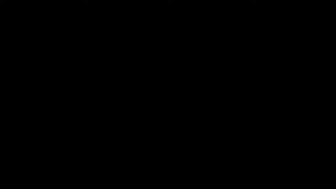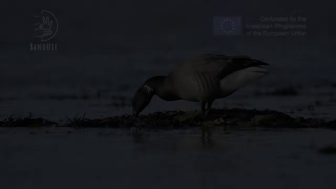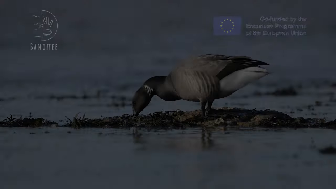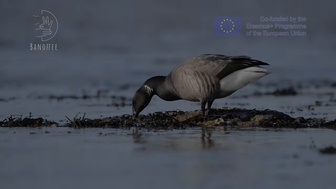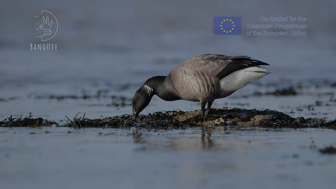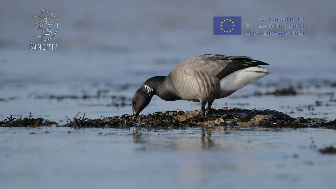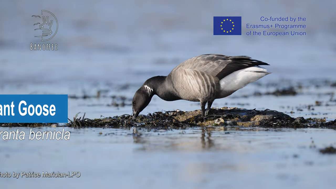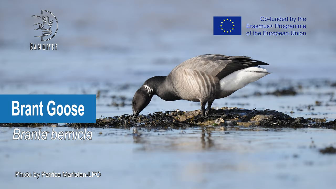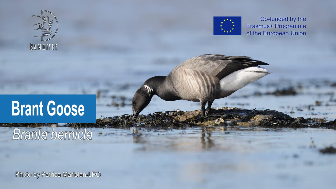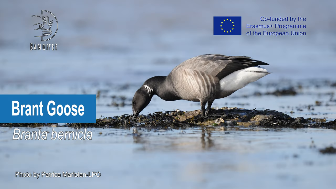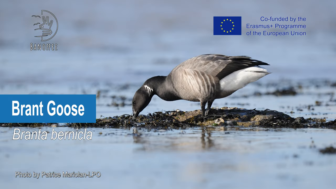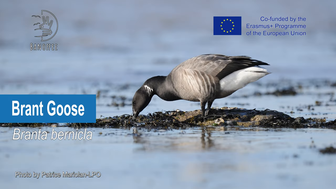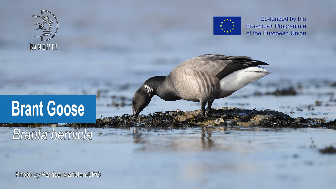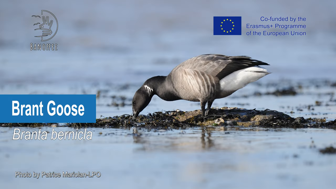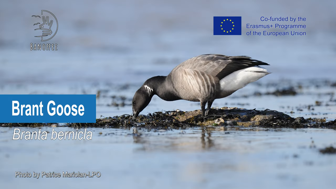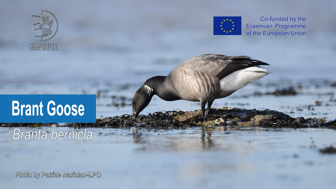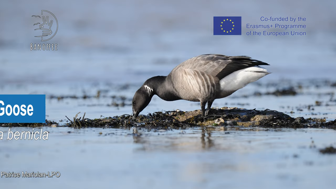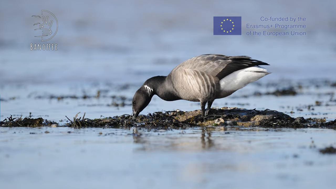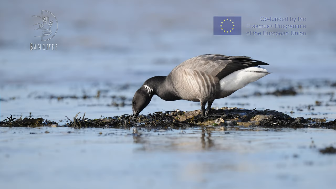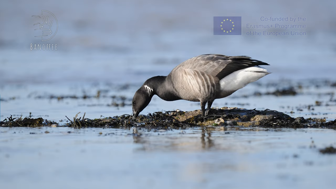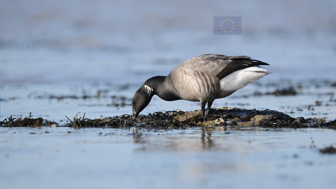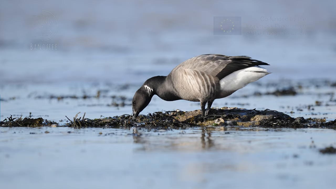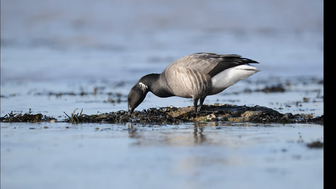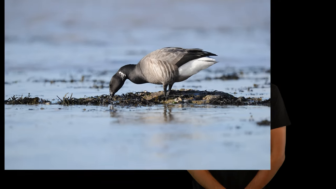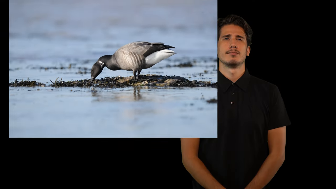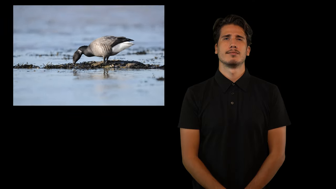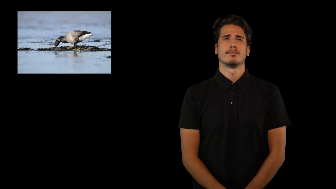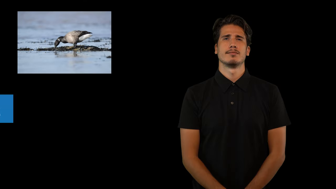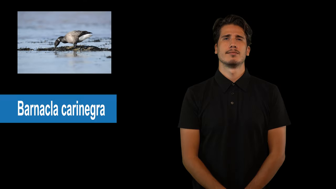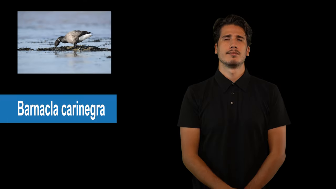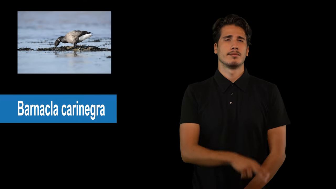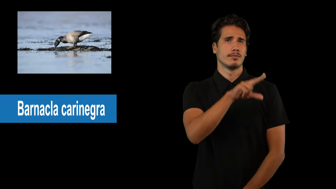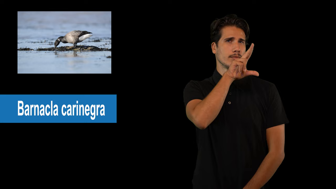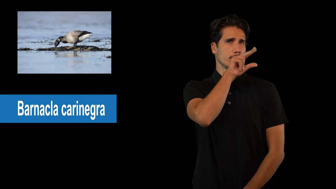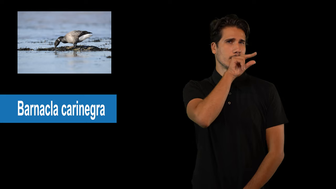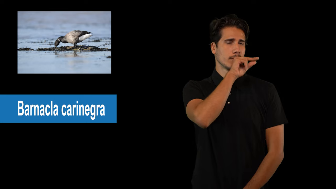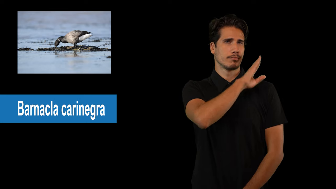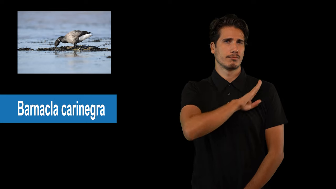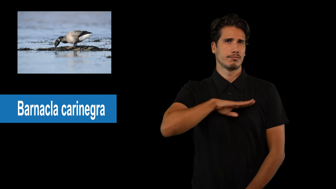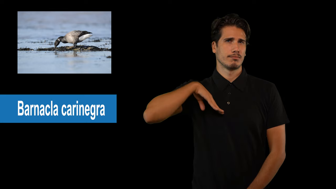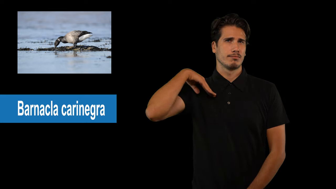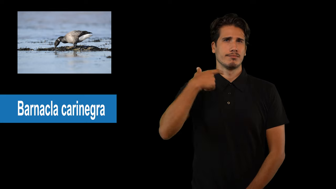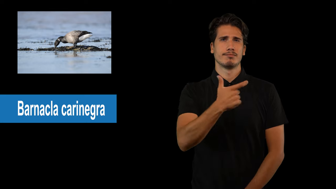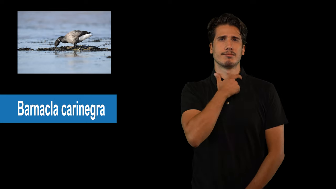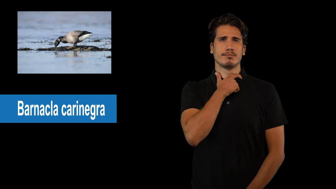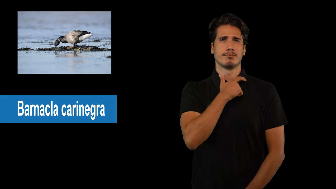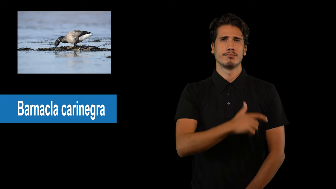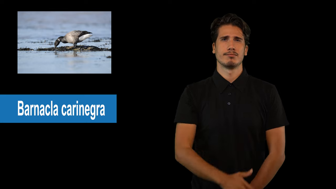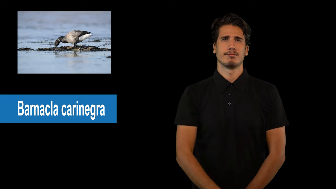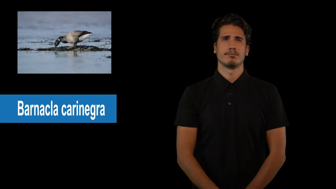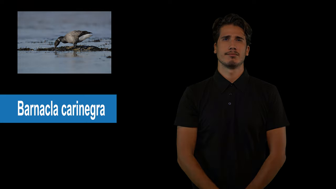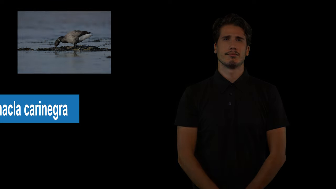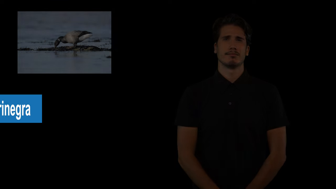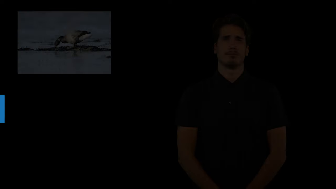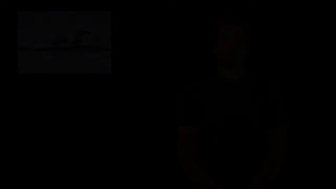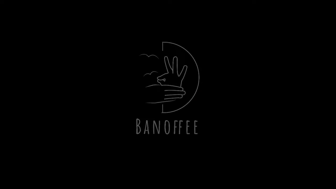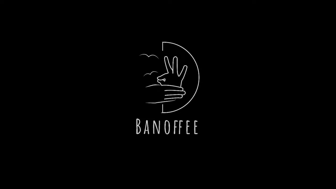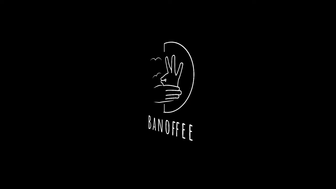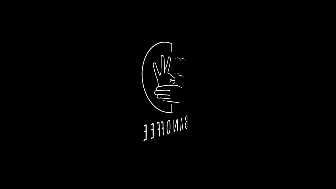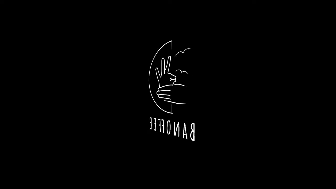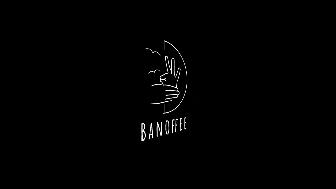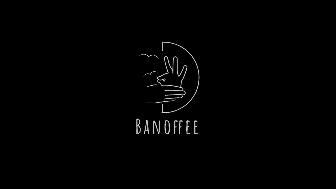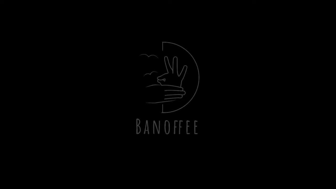Barnacla carinegra